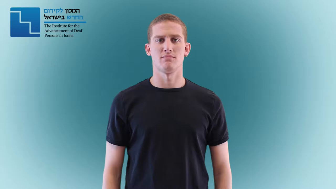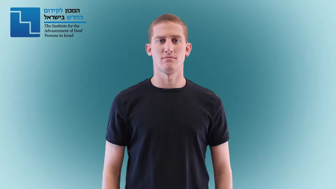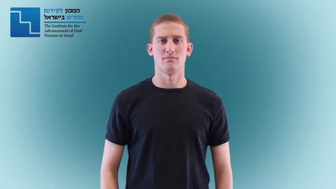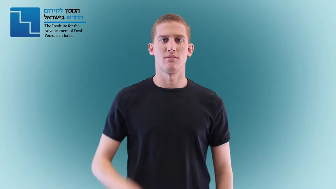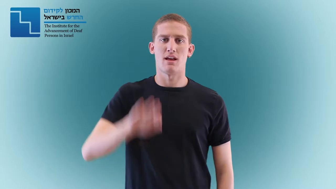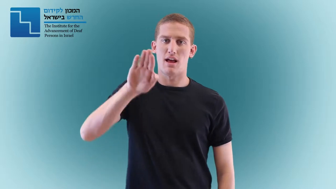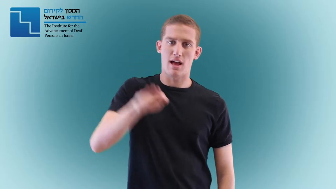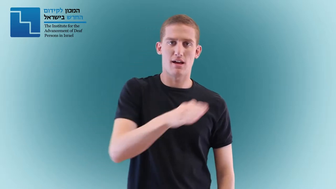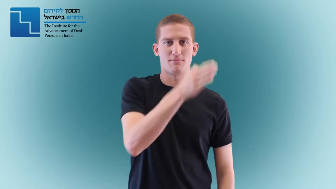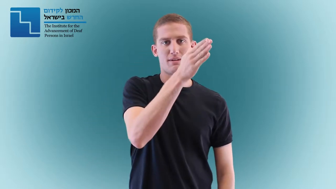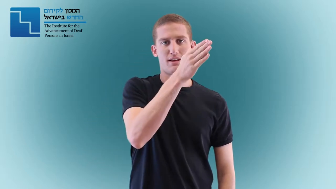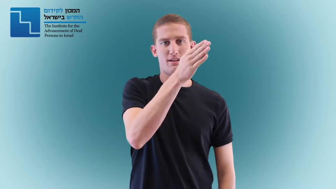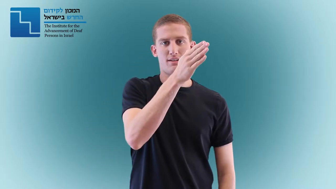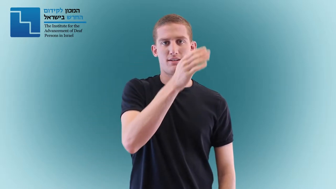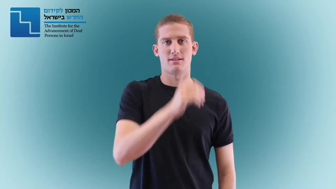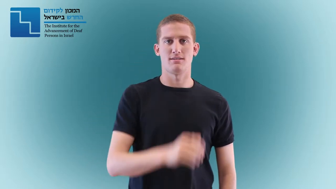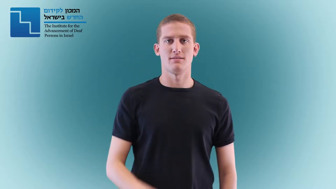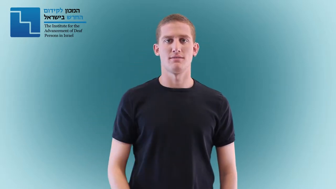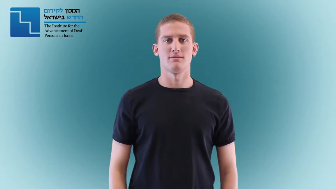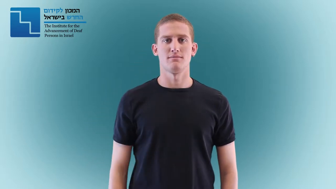עמק